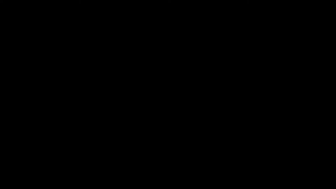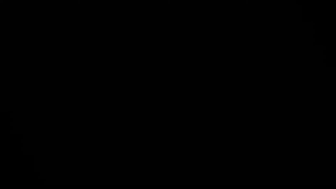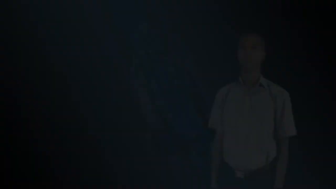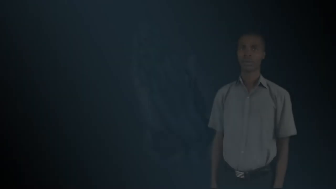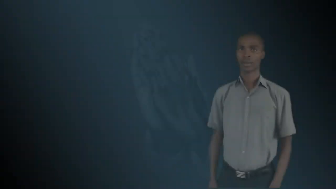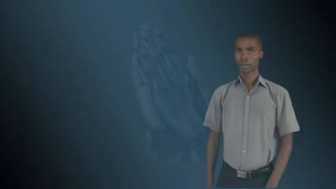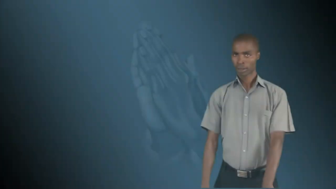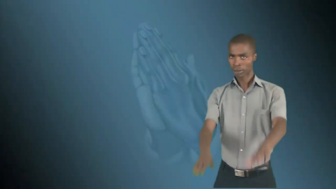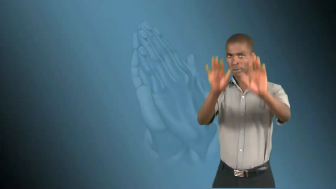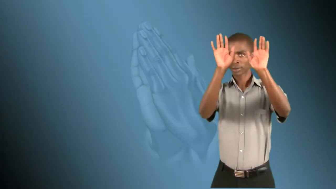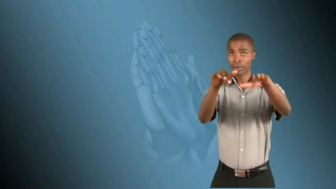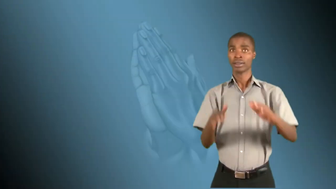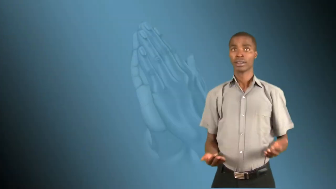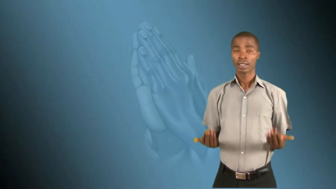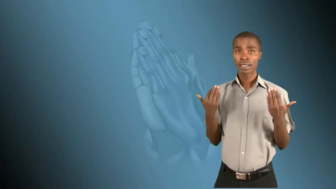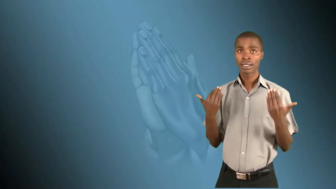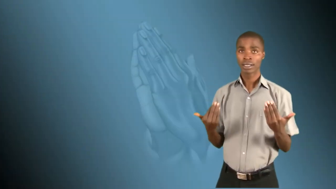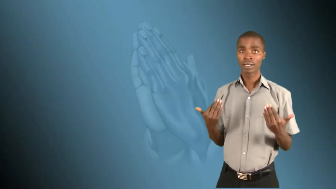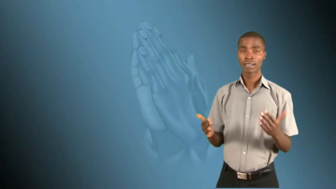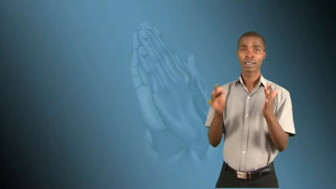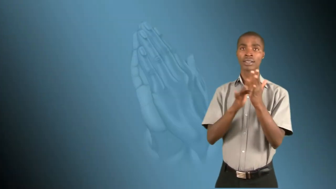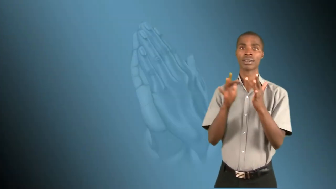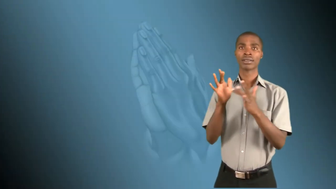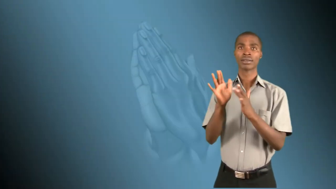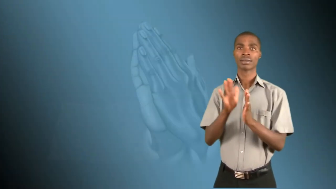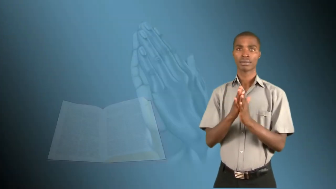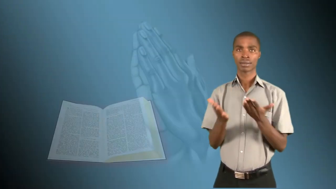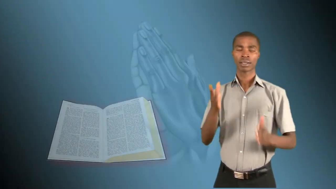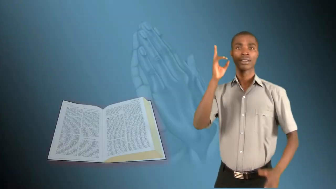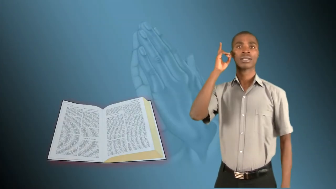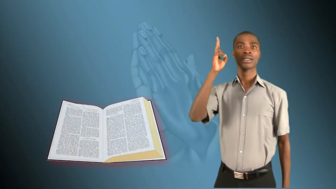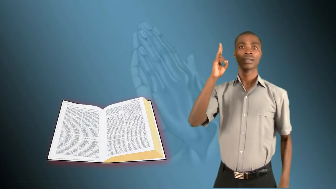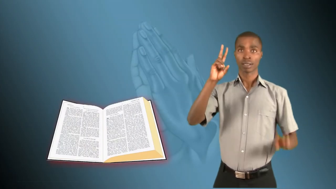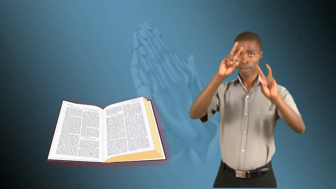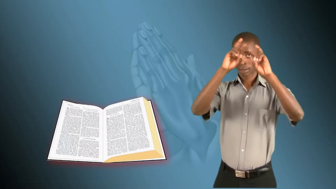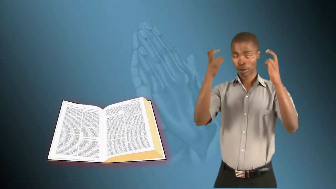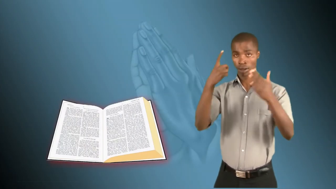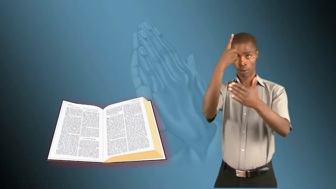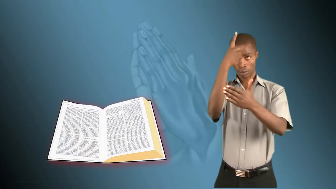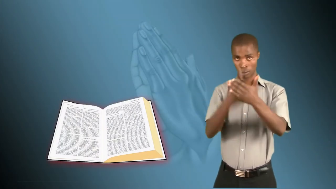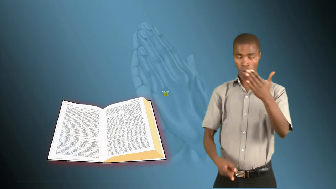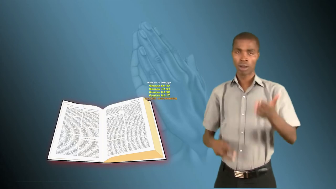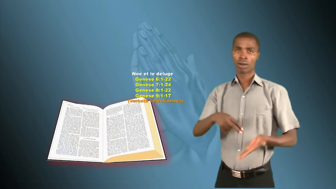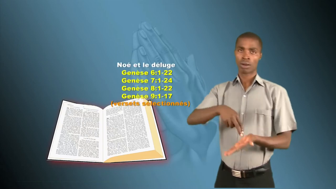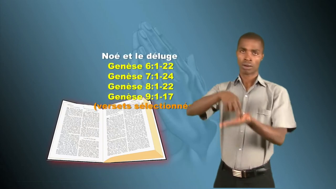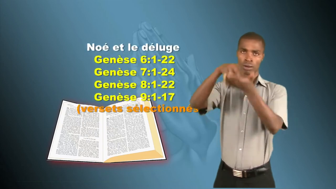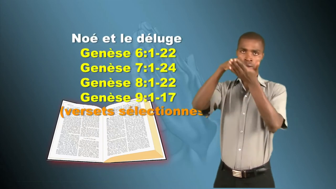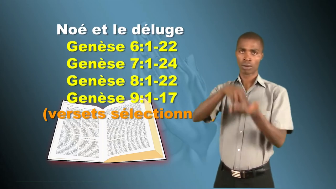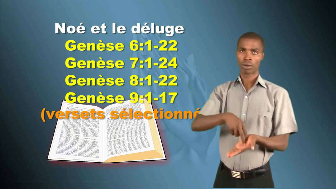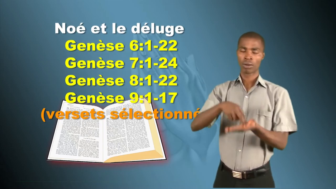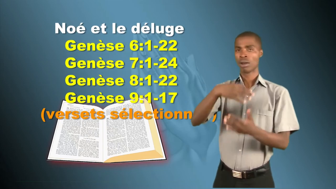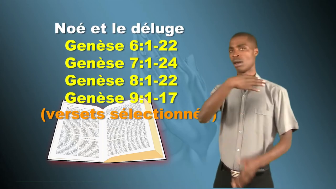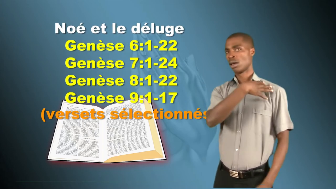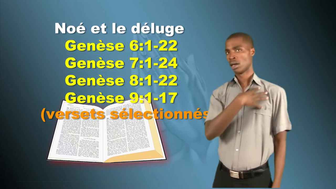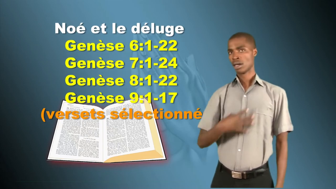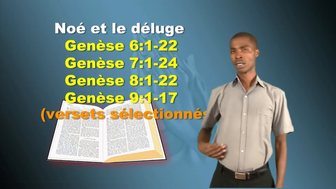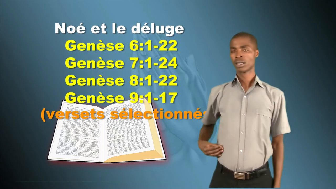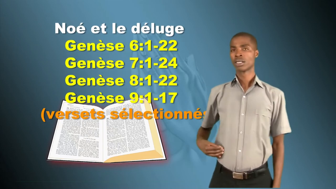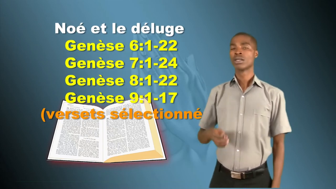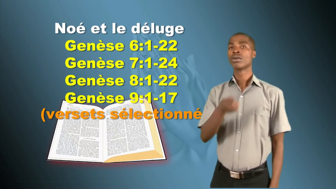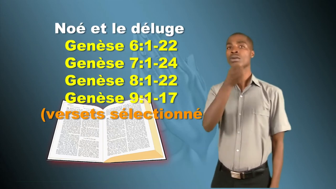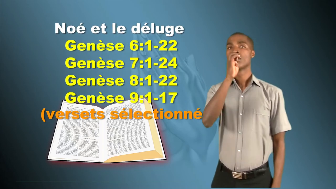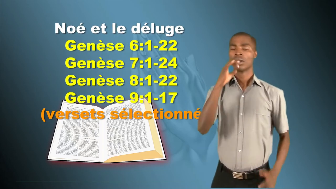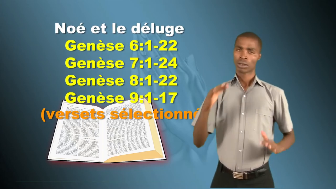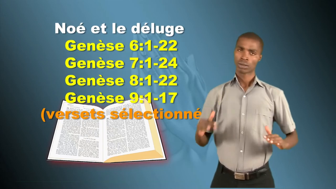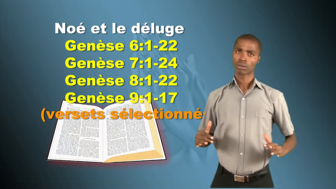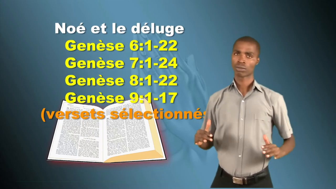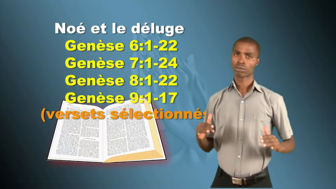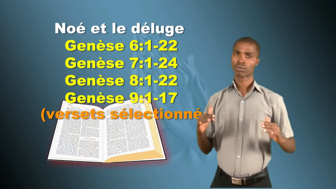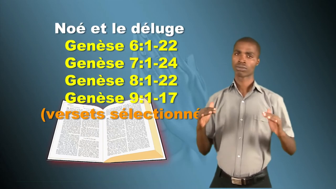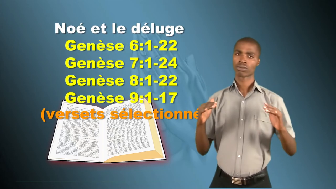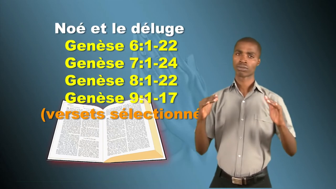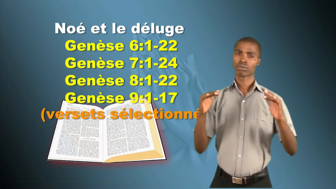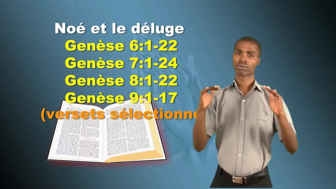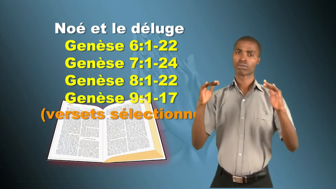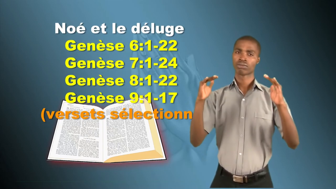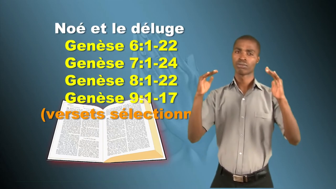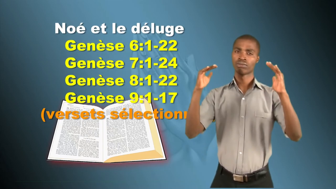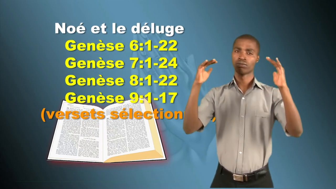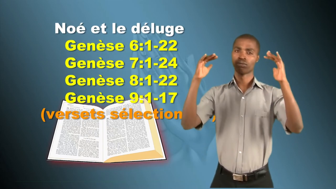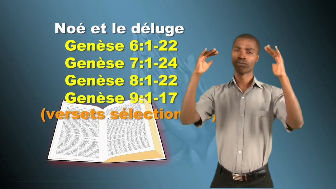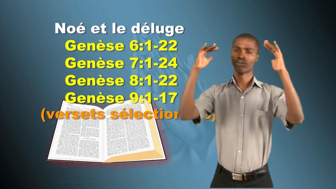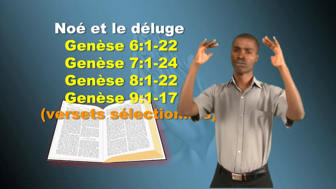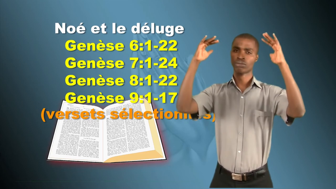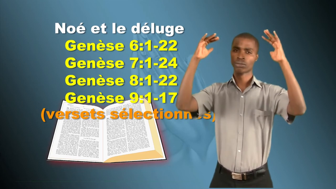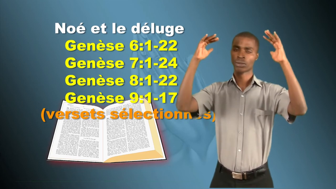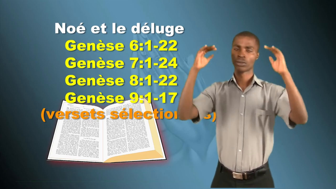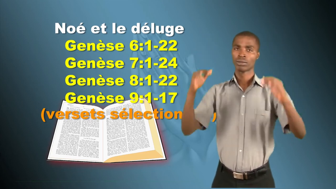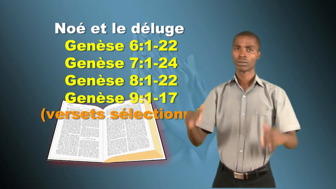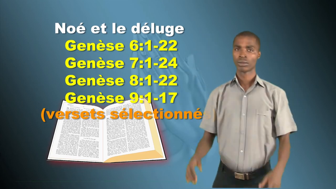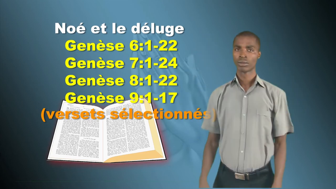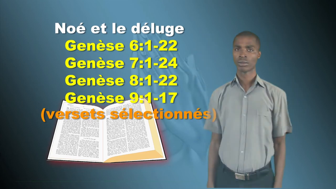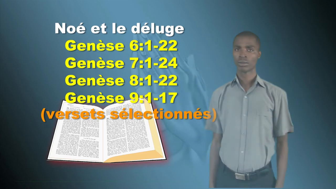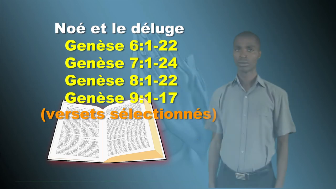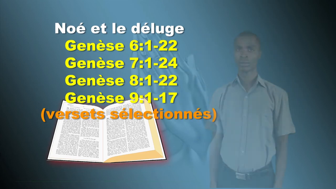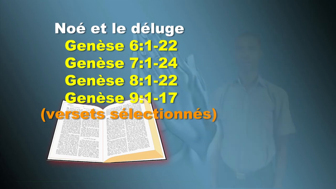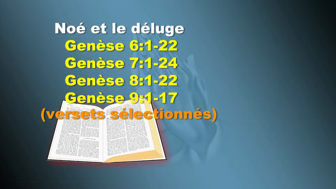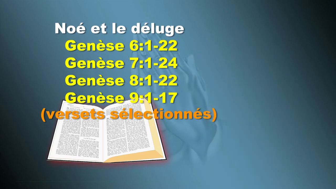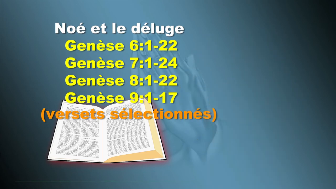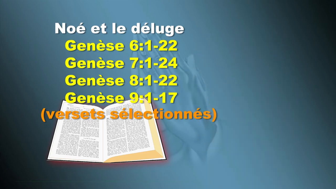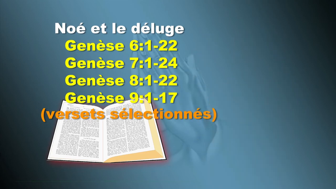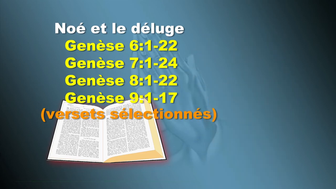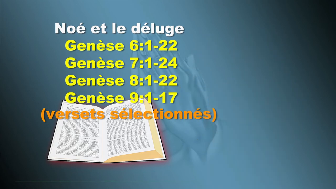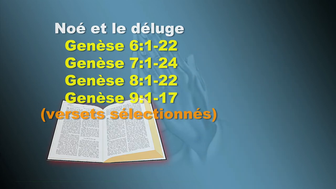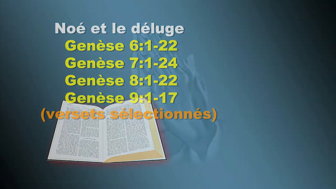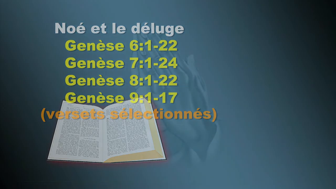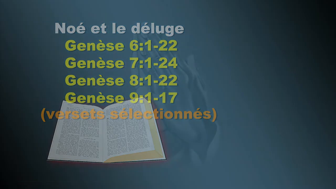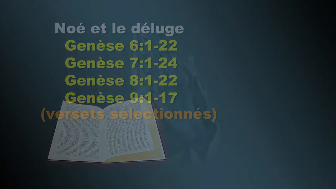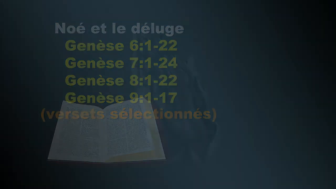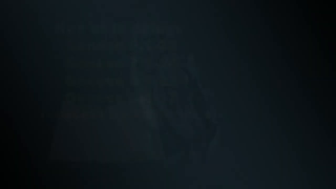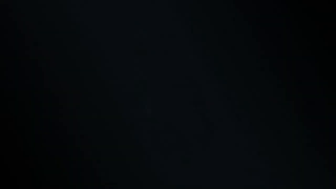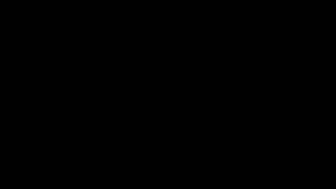Noé et le déluge